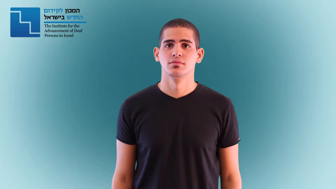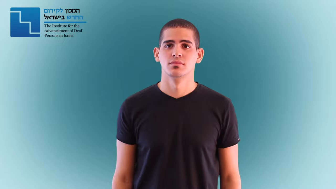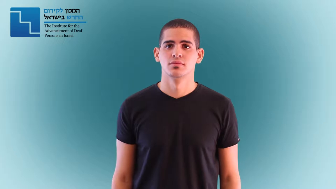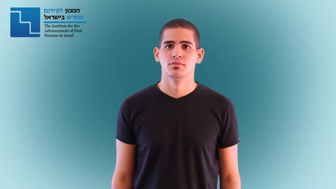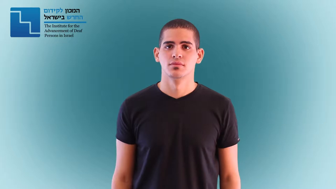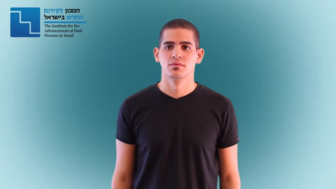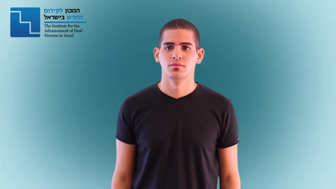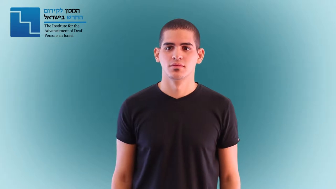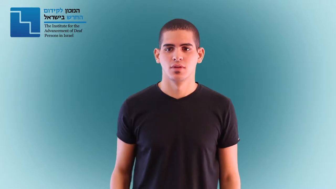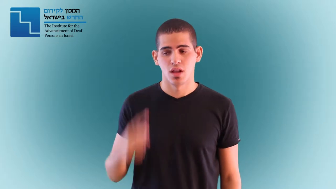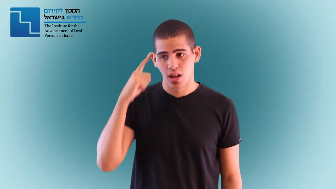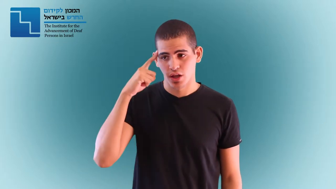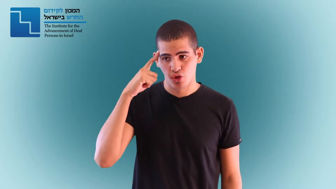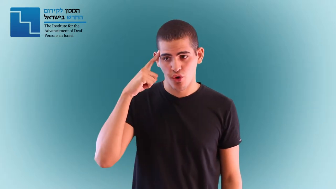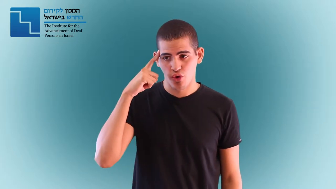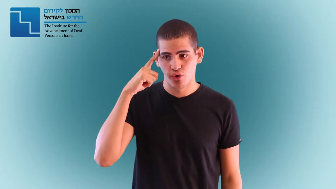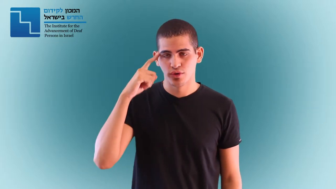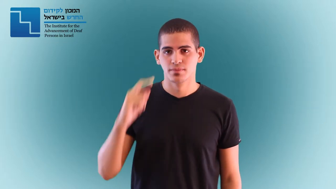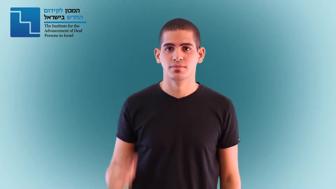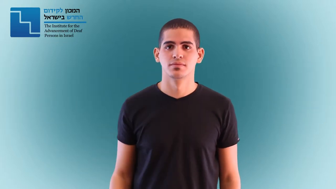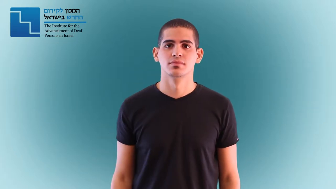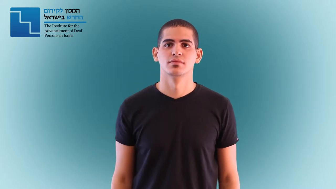לדאוג